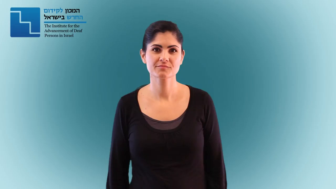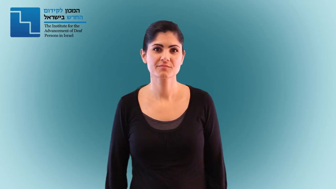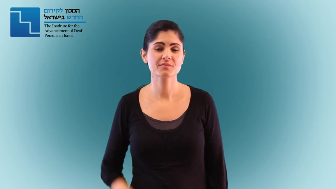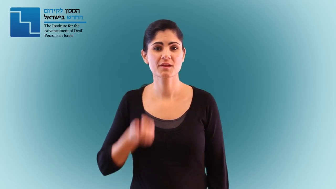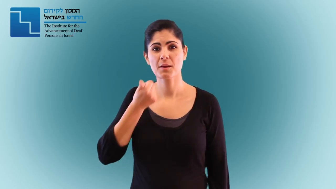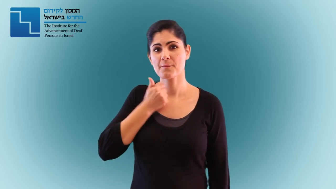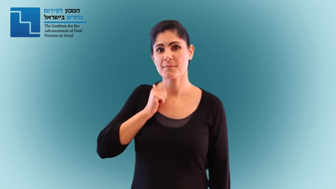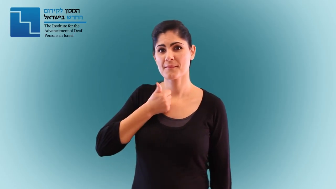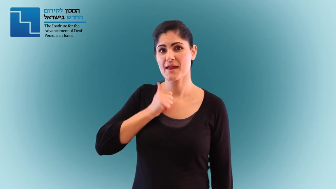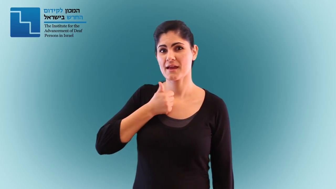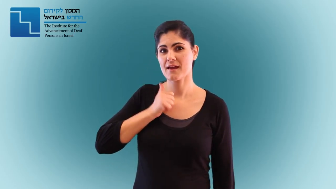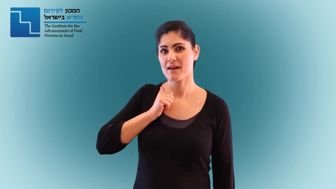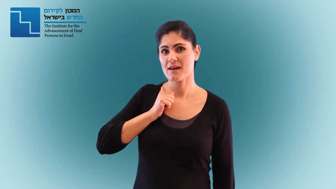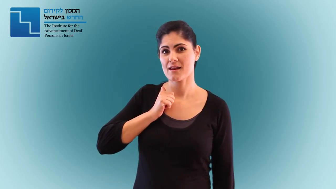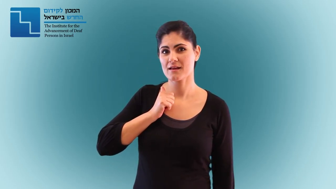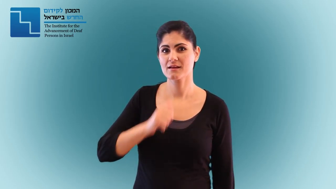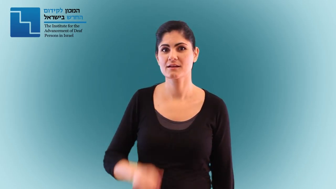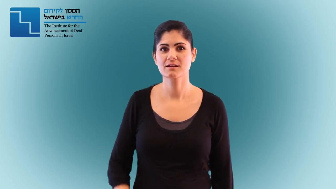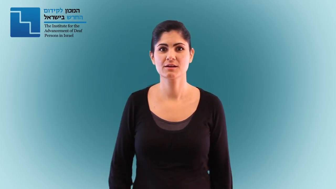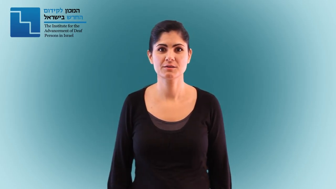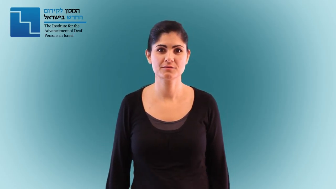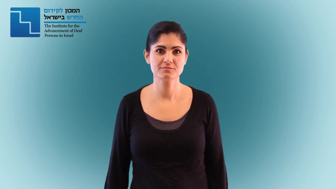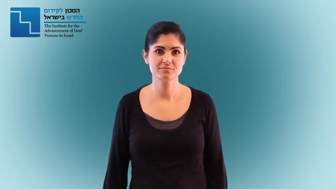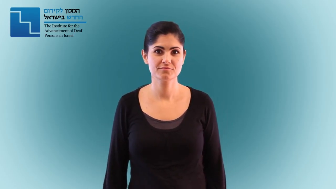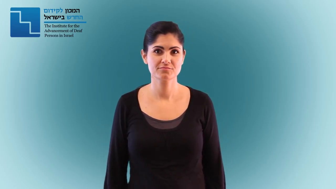מרגל